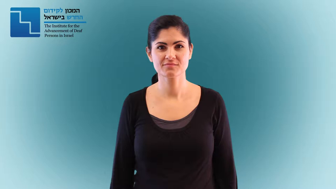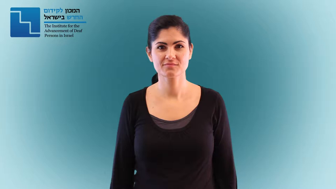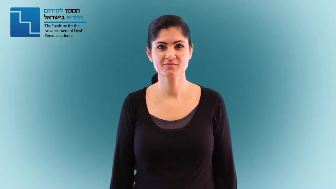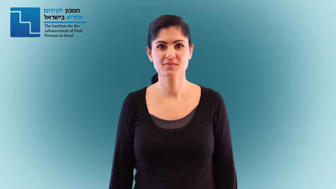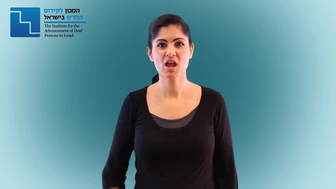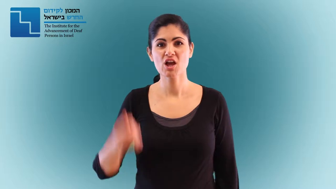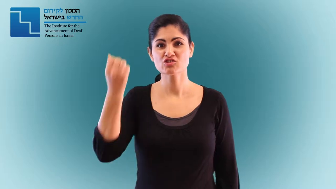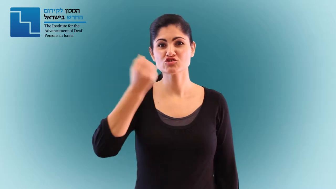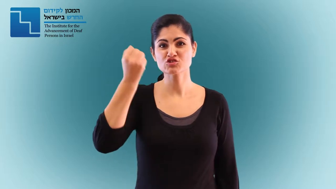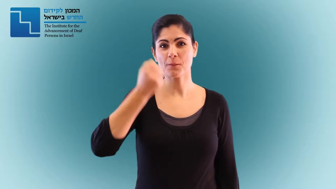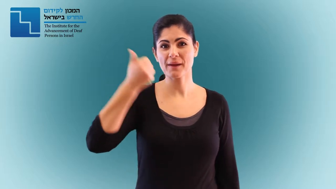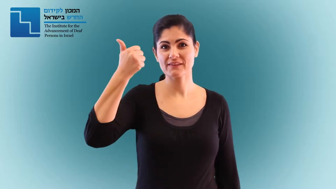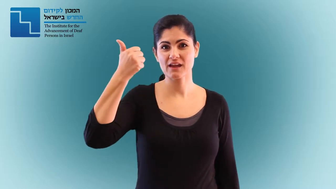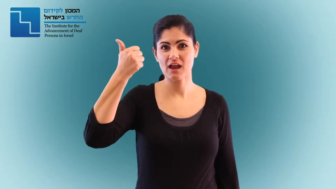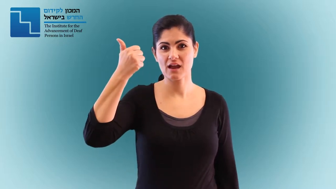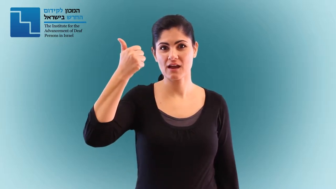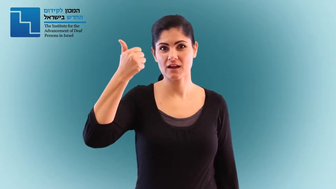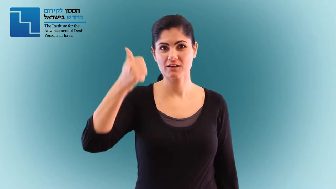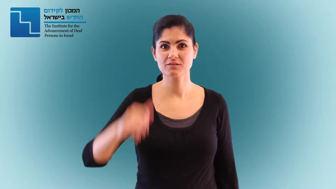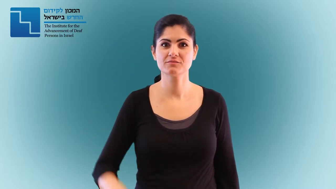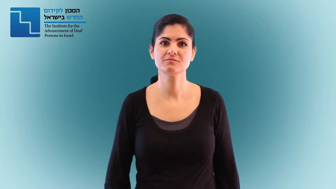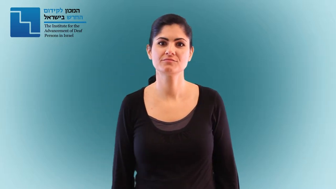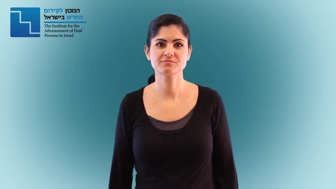שמפניה